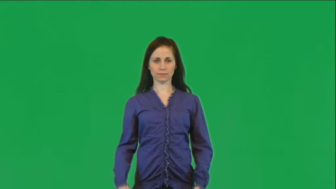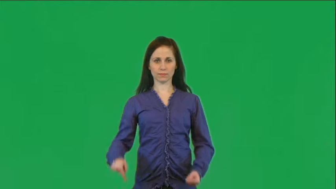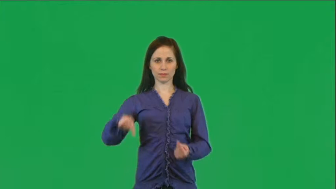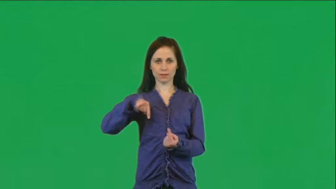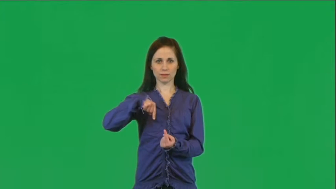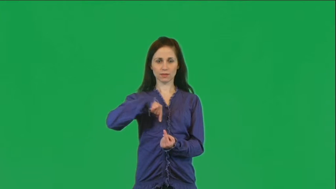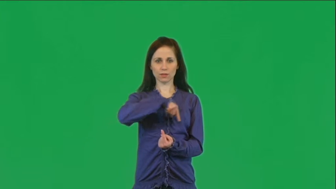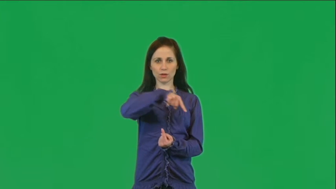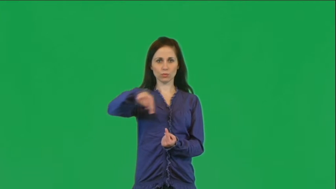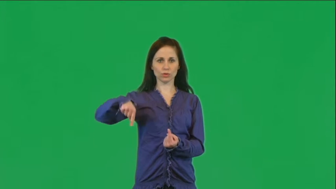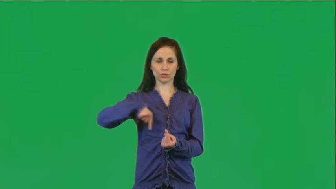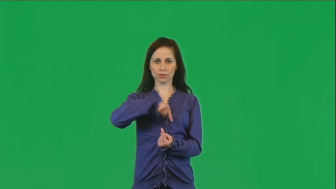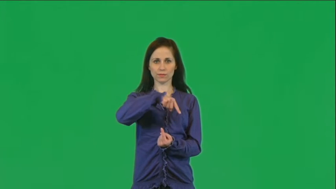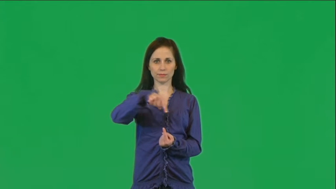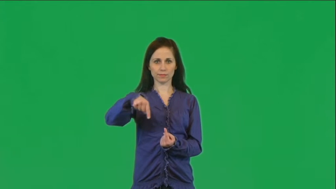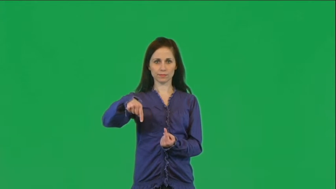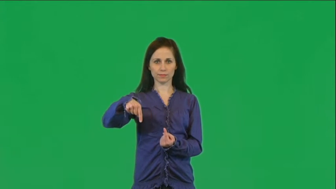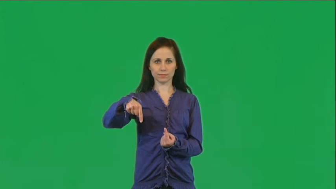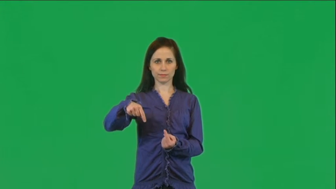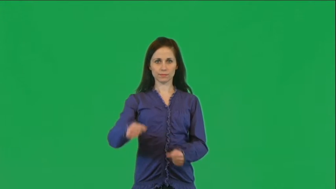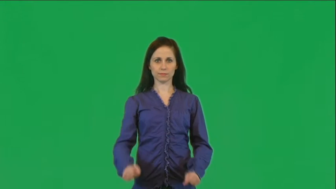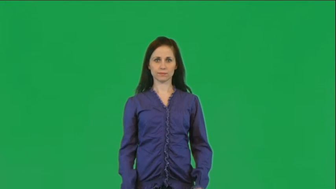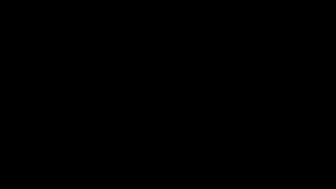krążyć